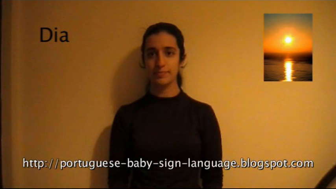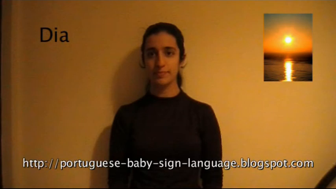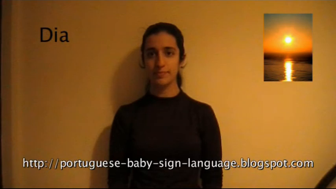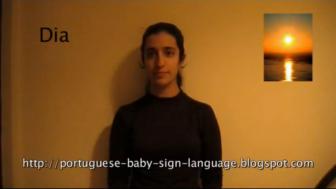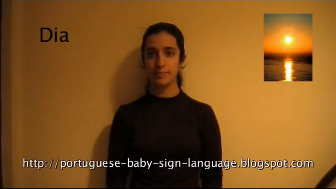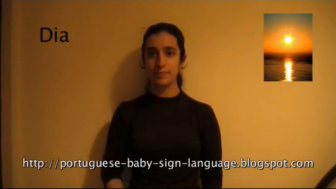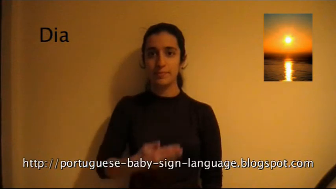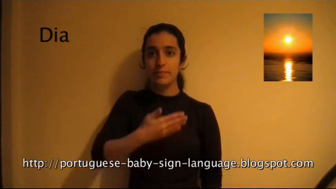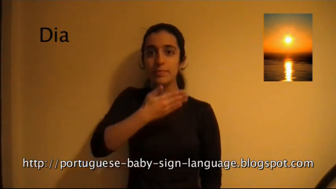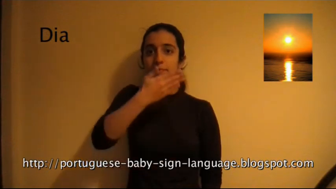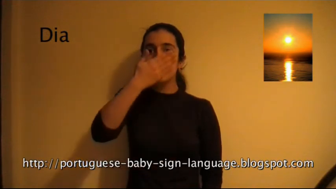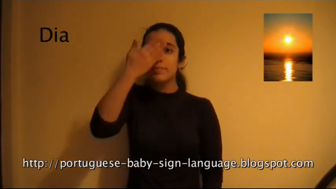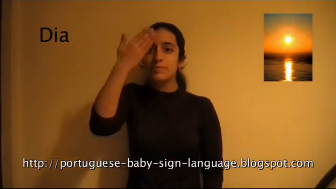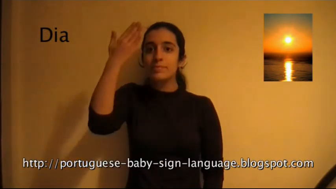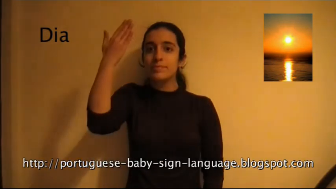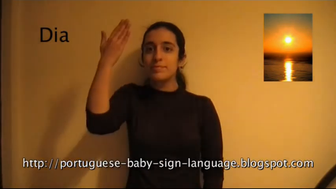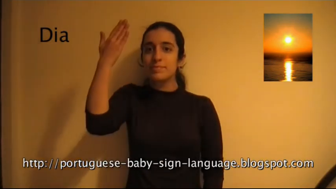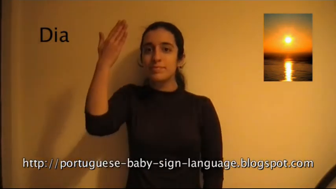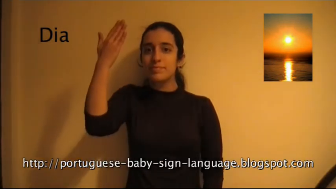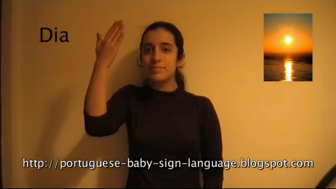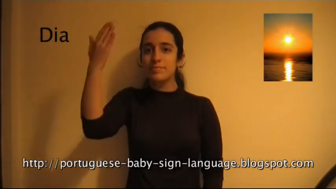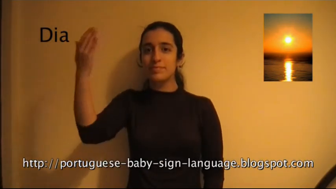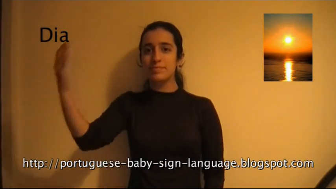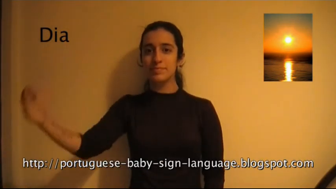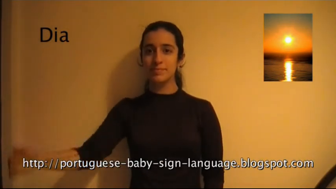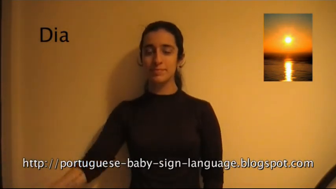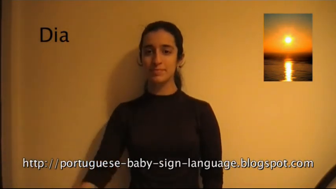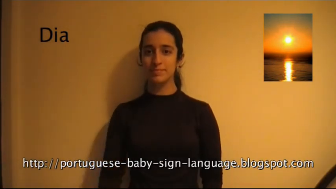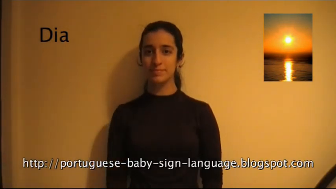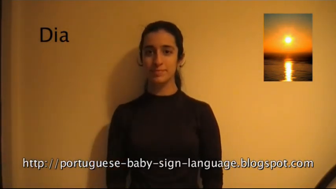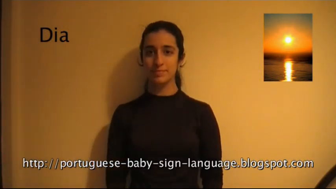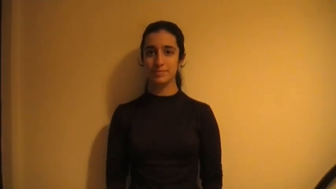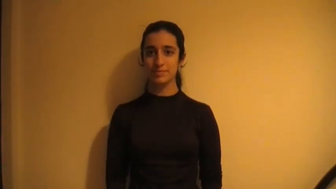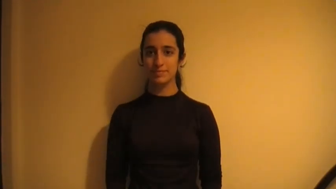dia